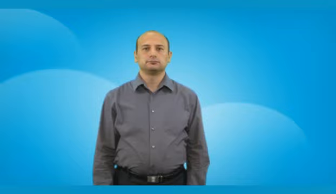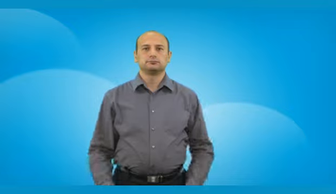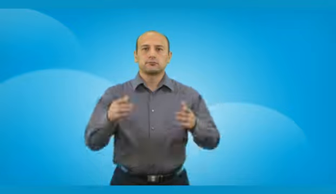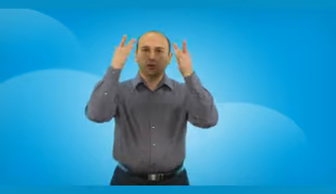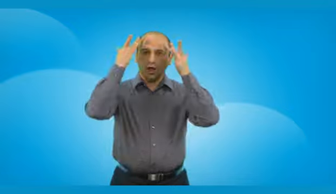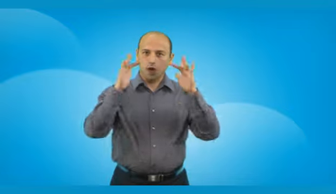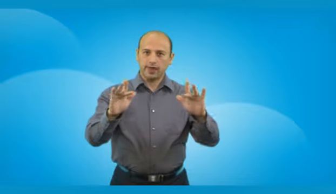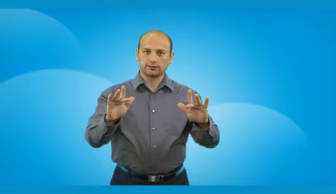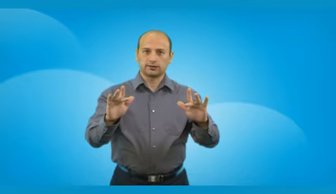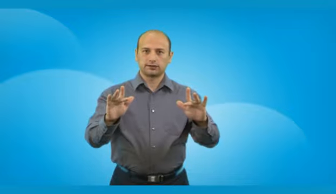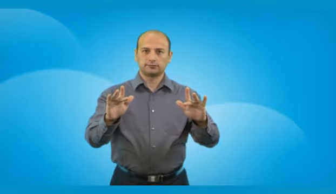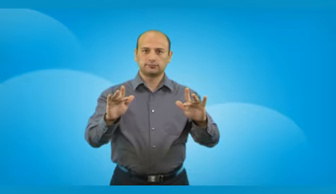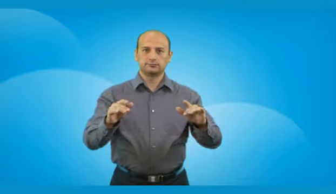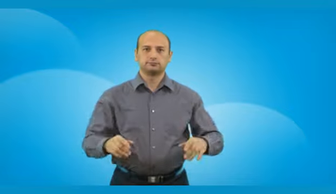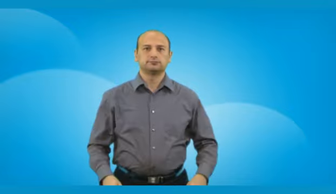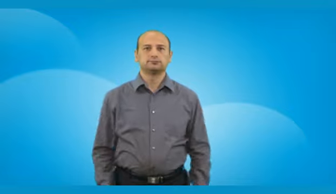Ajándék